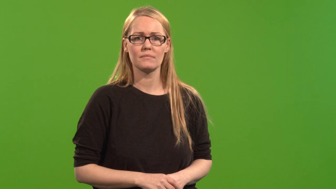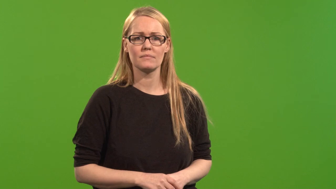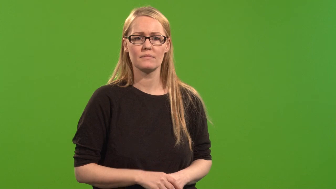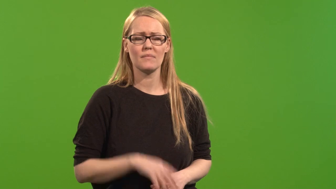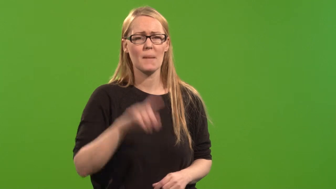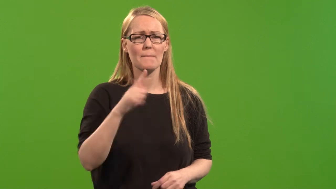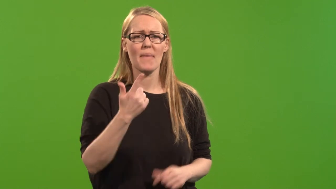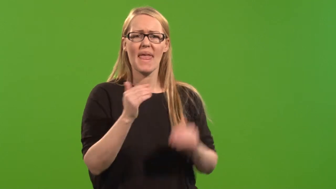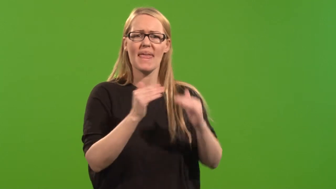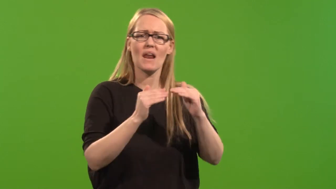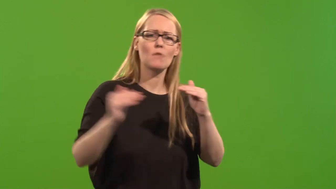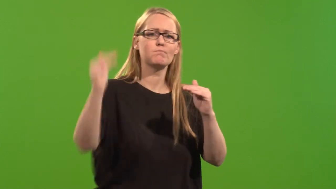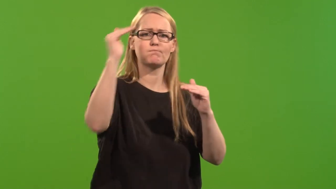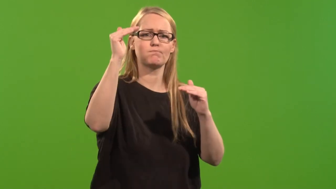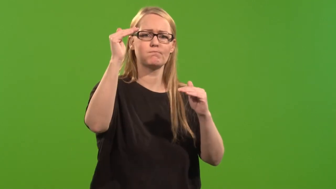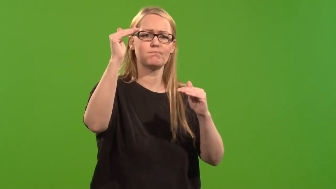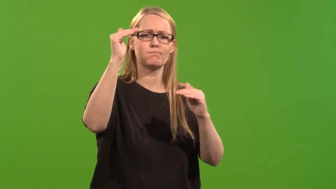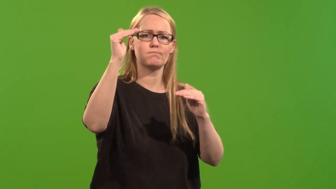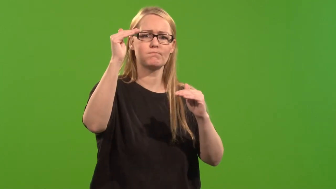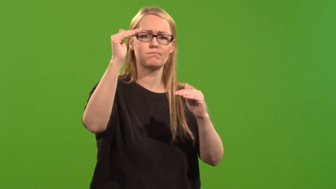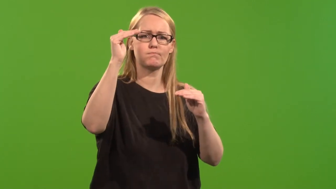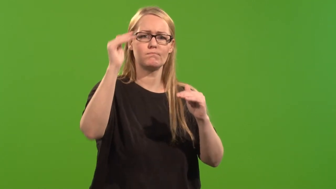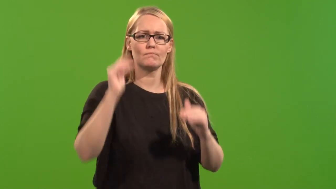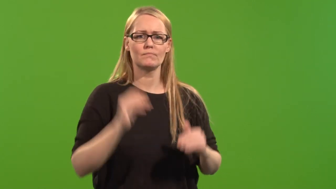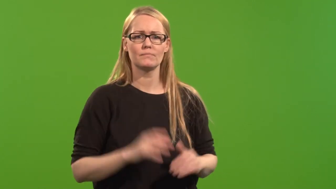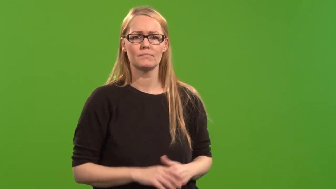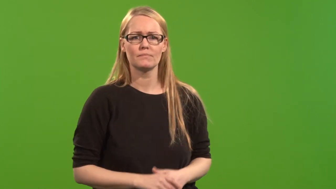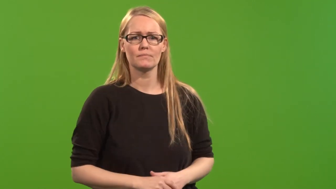Ofar